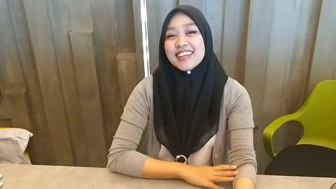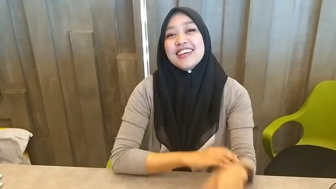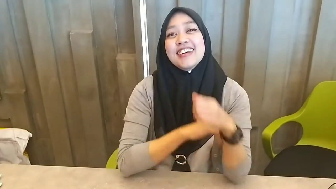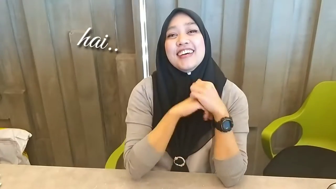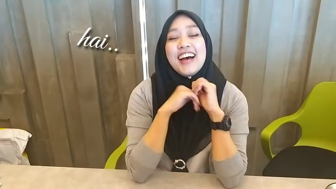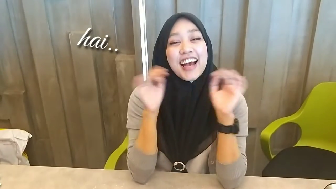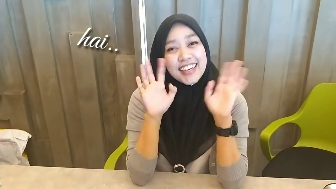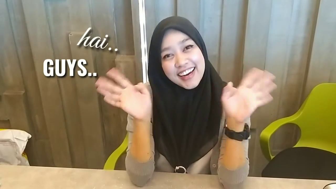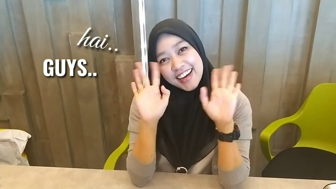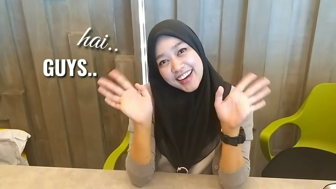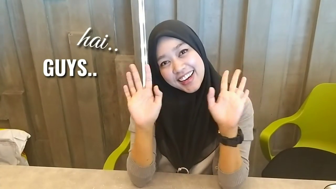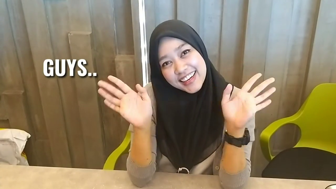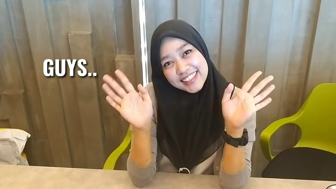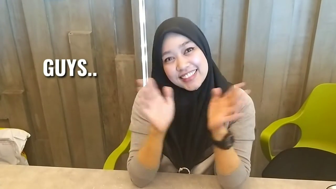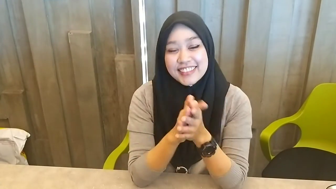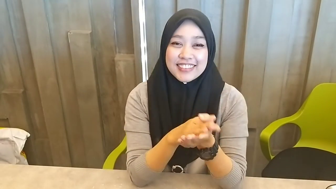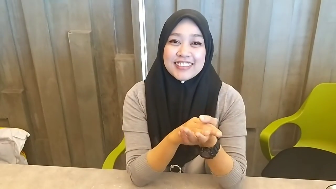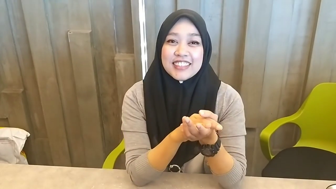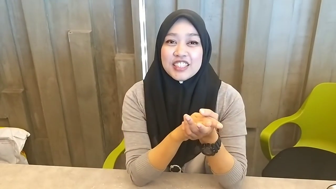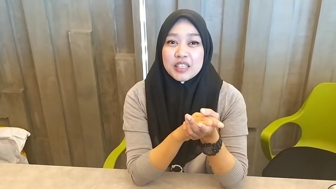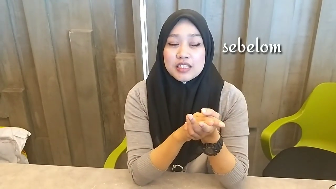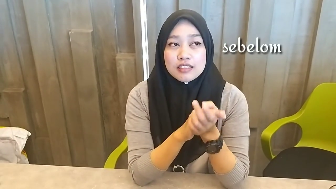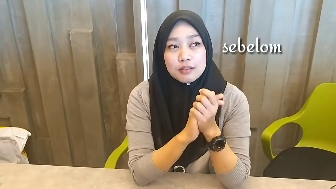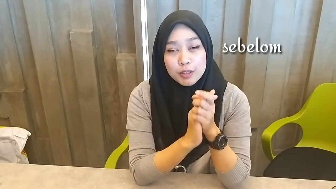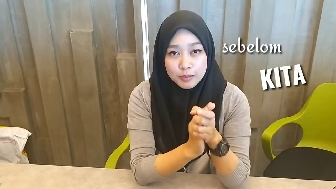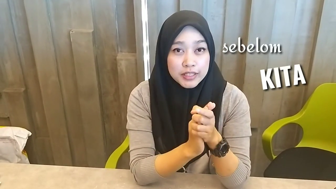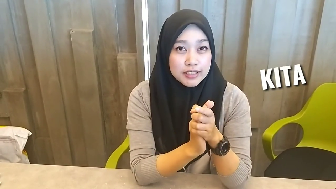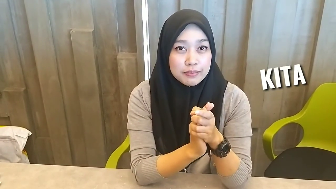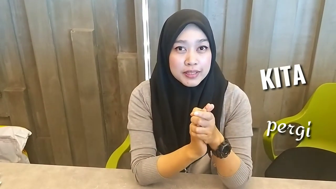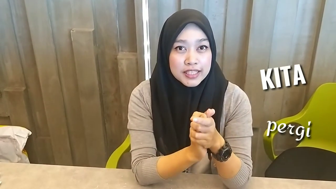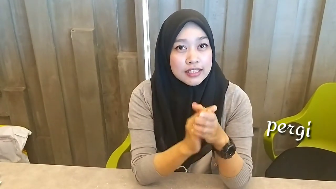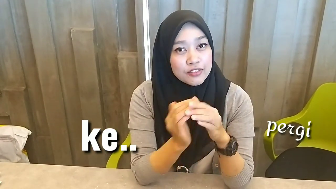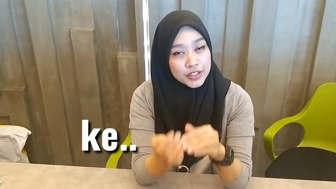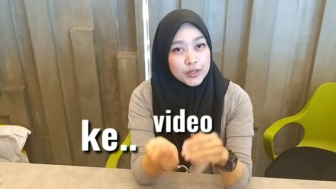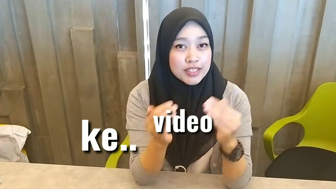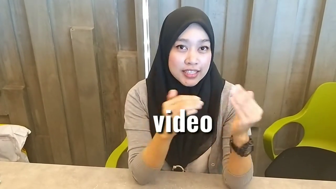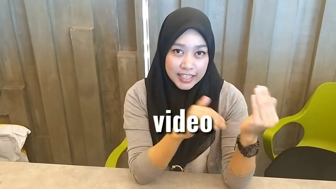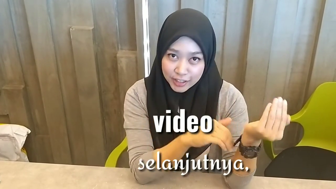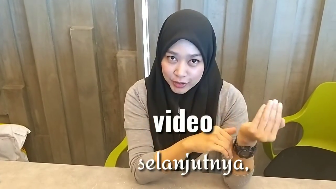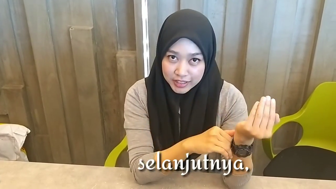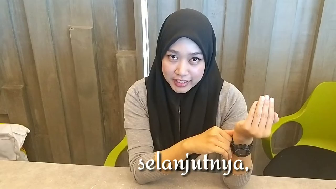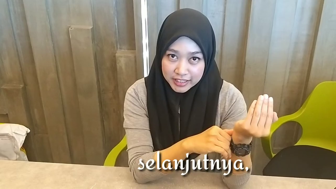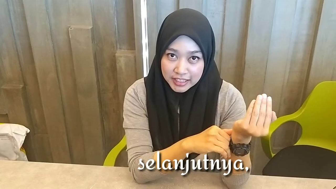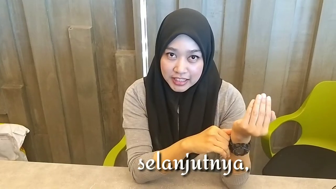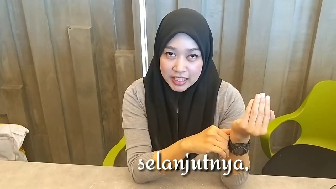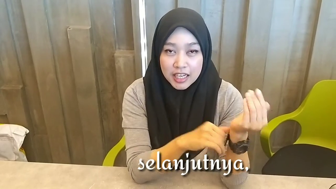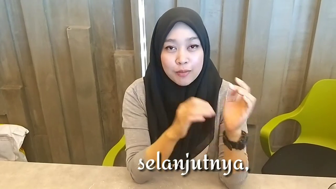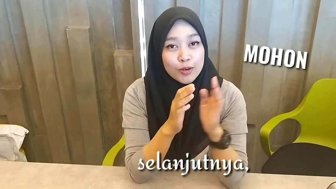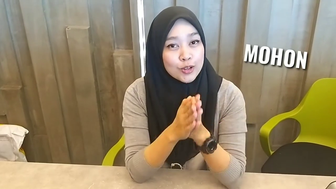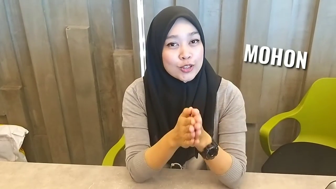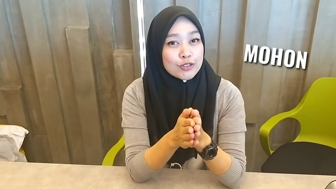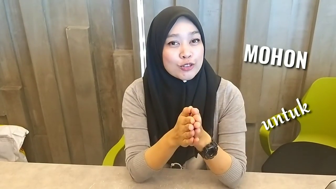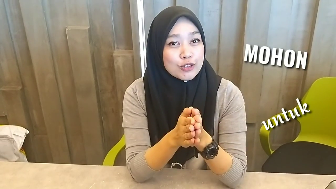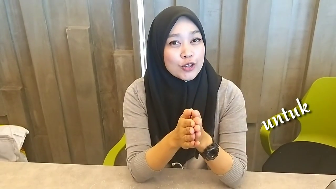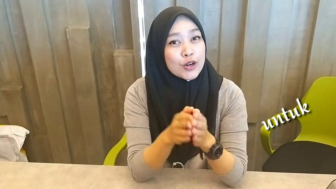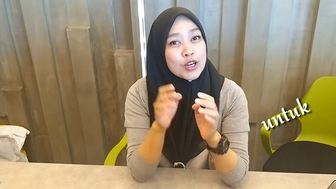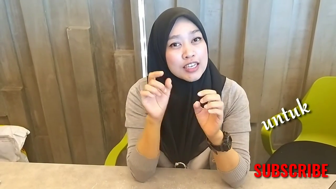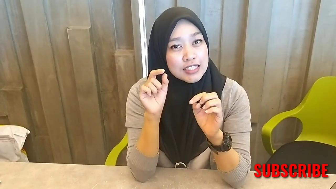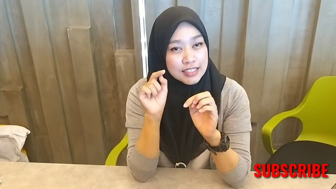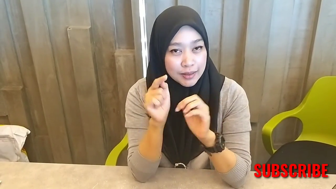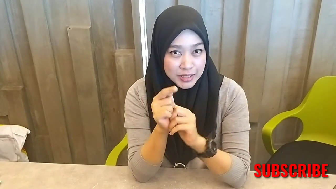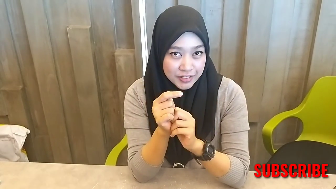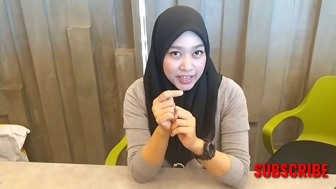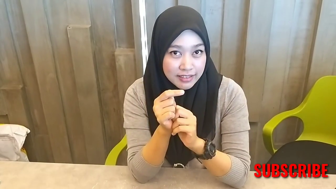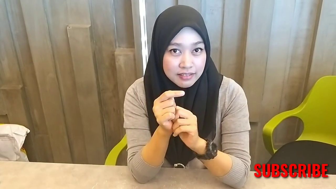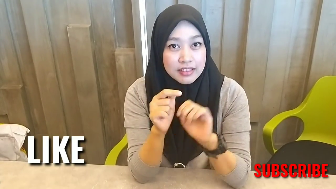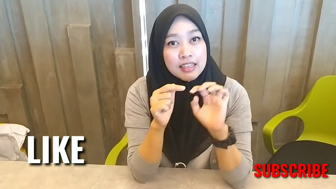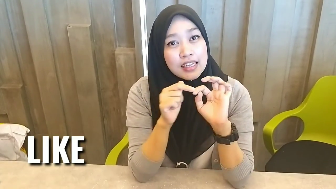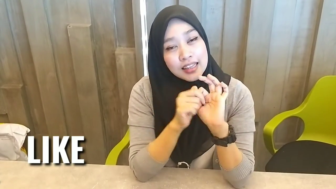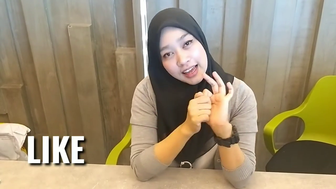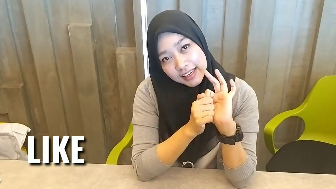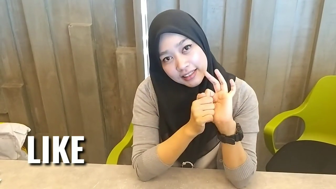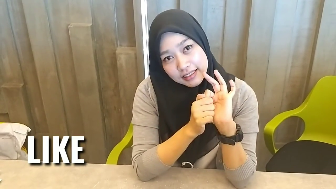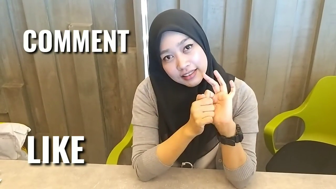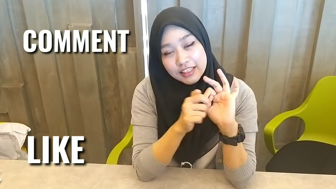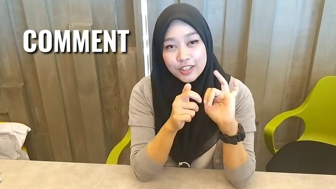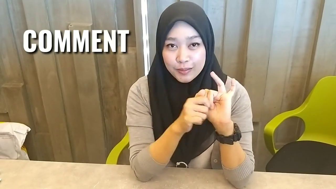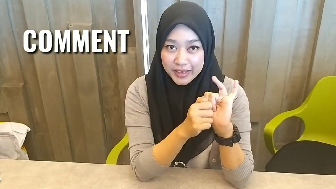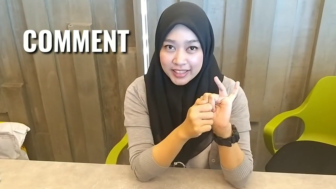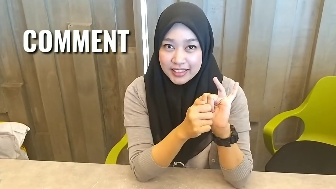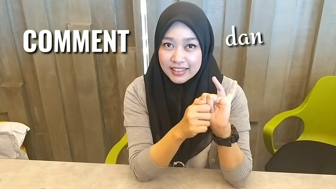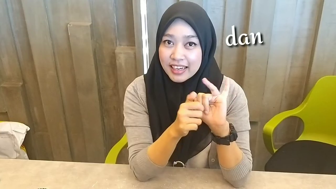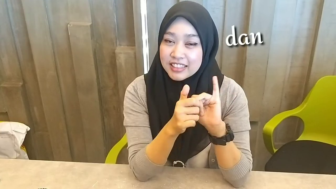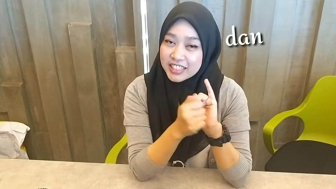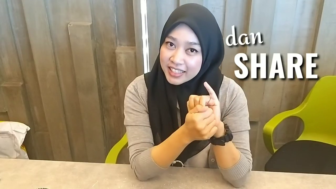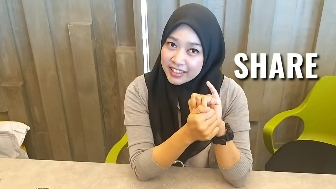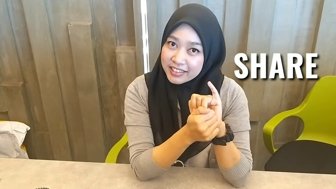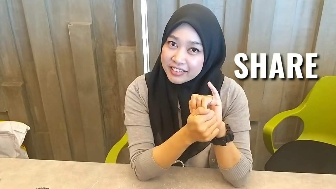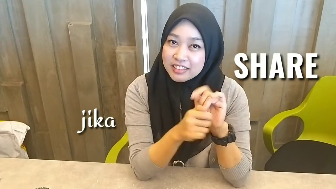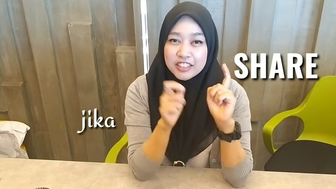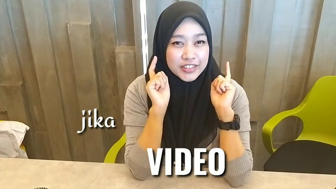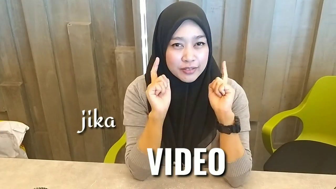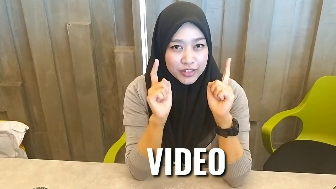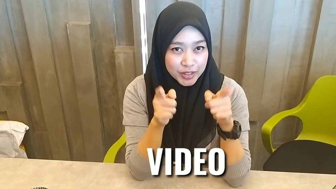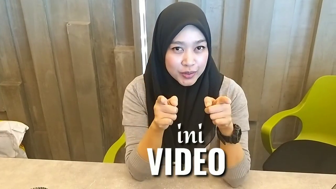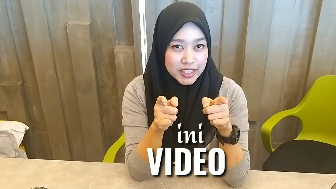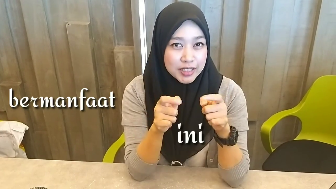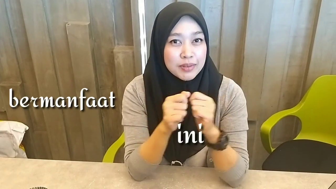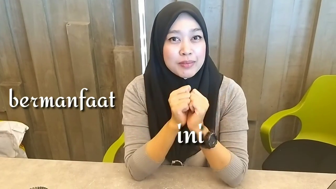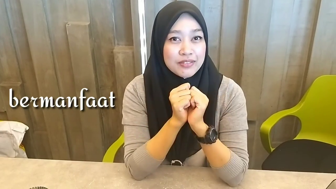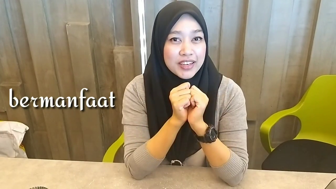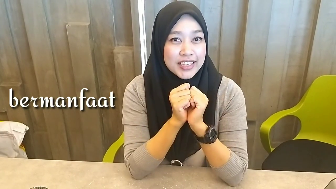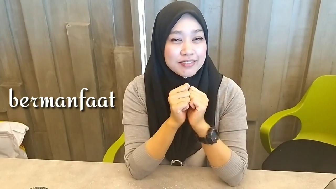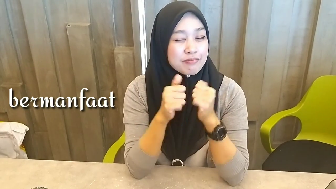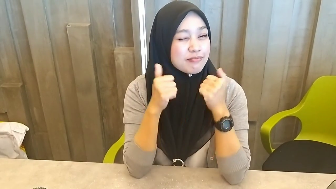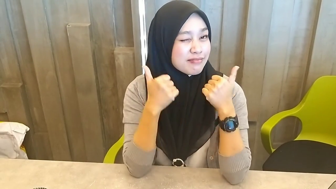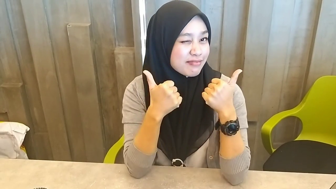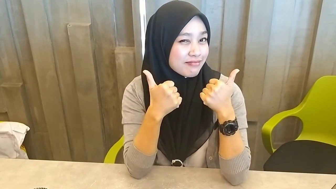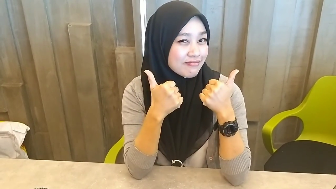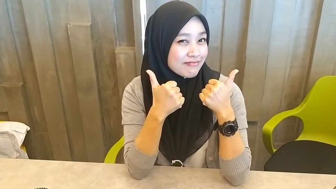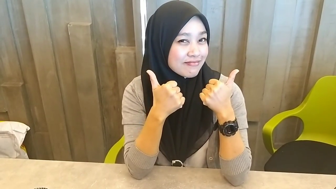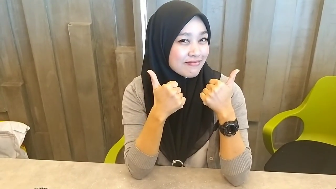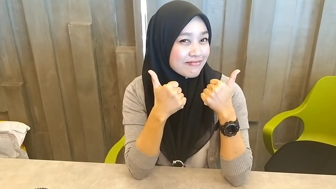like, komen, share, subscribe